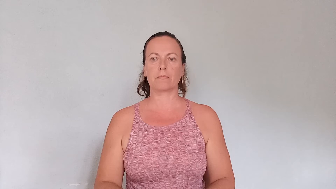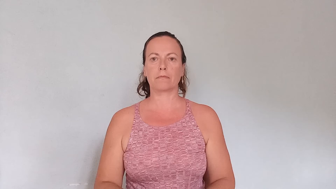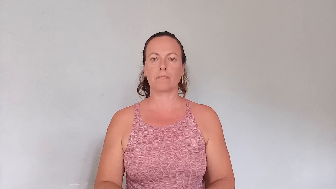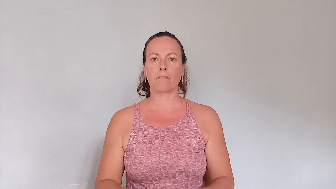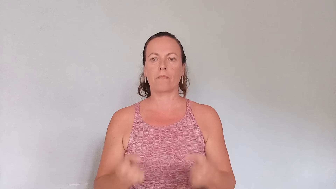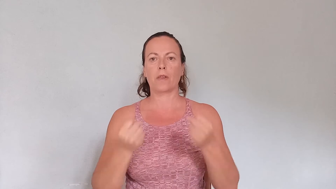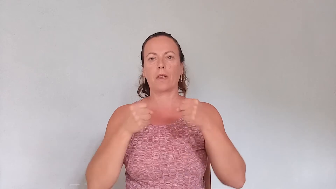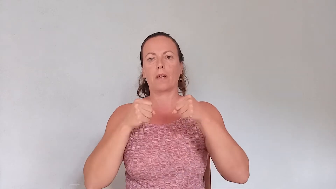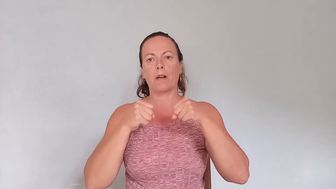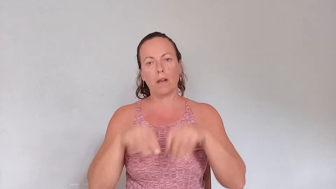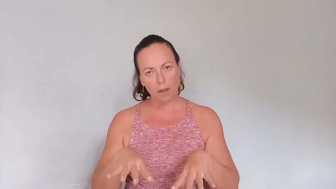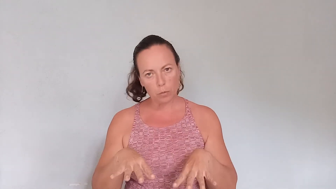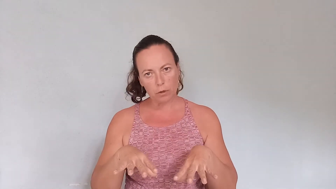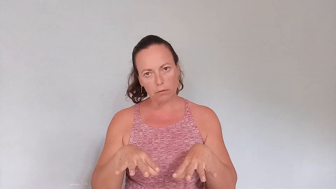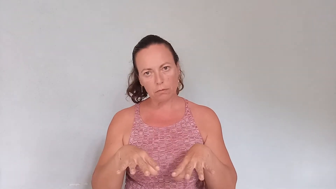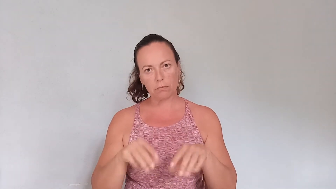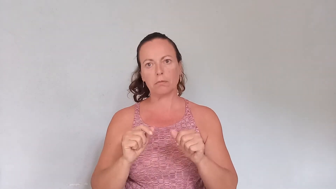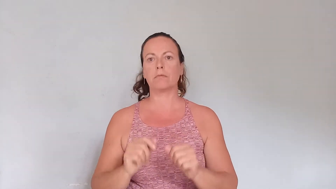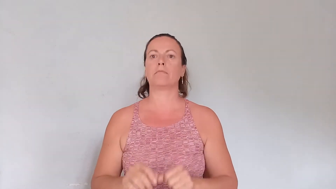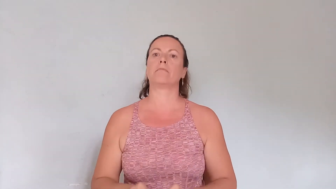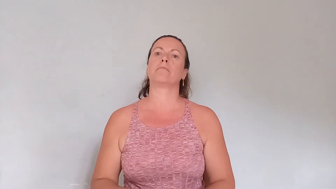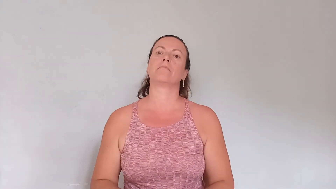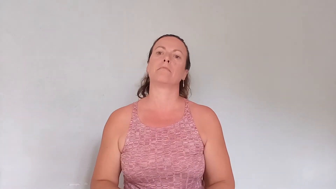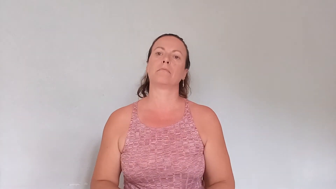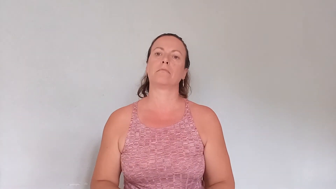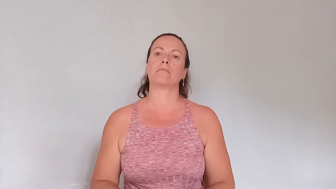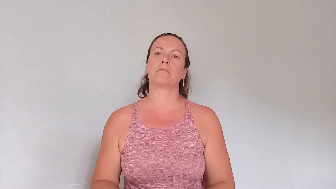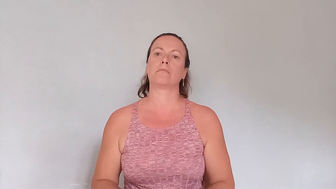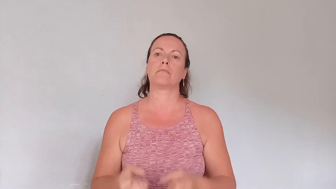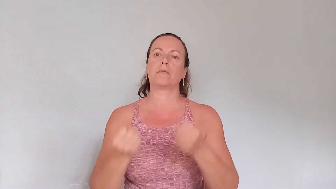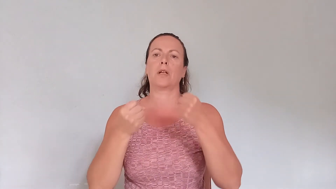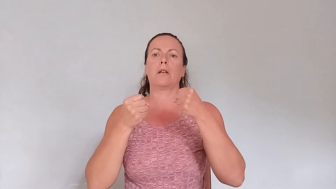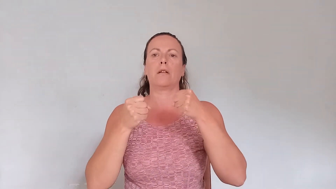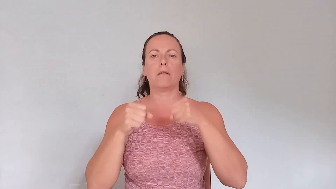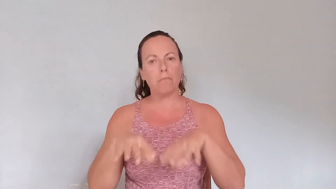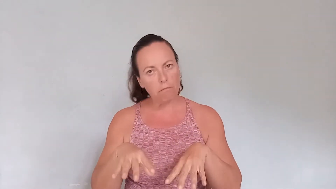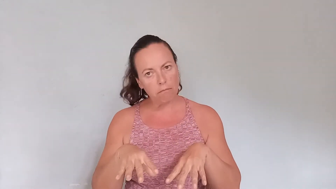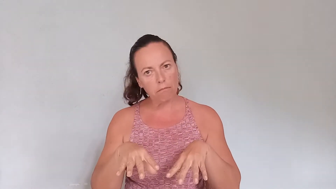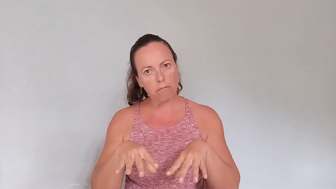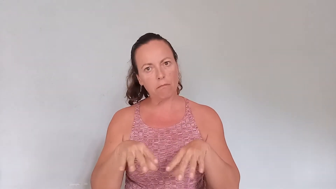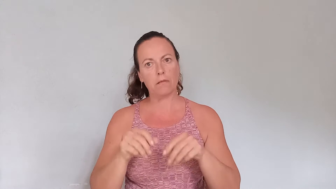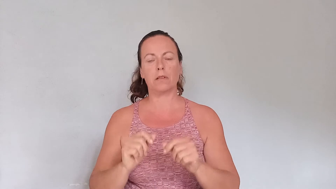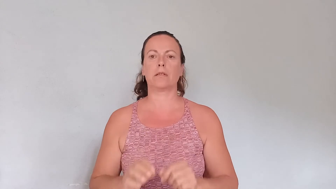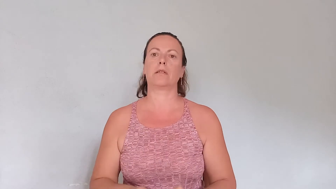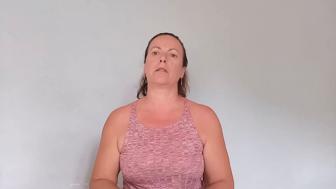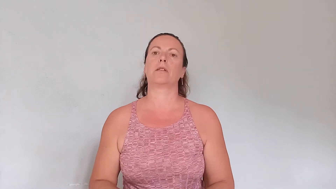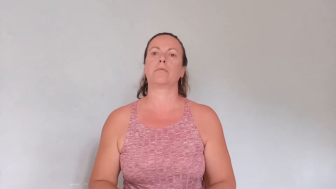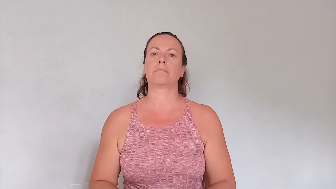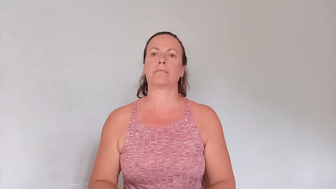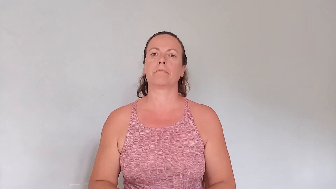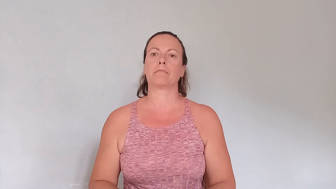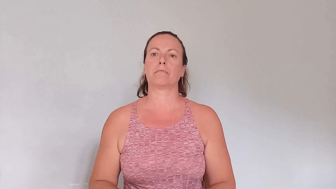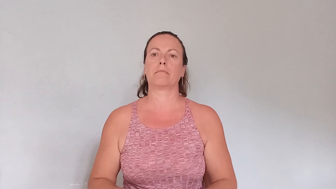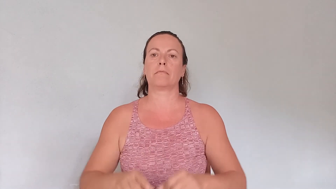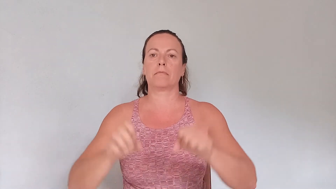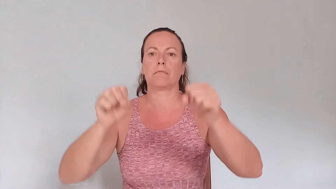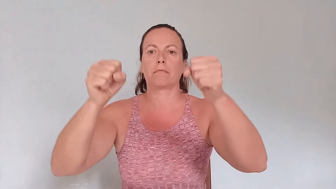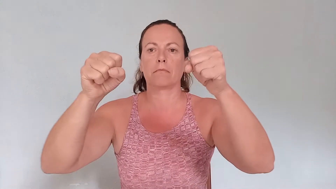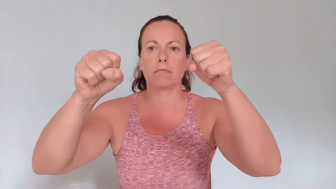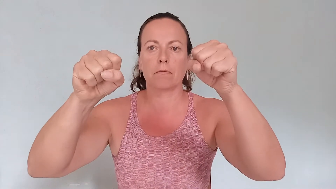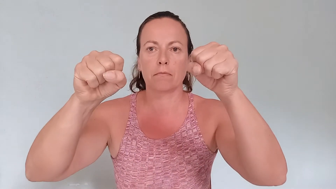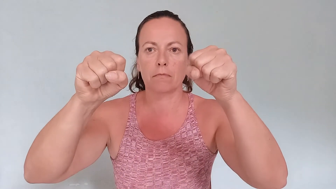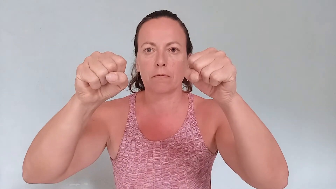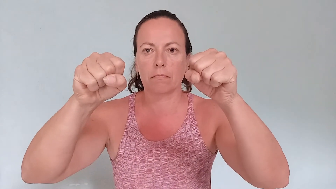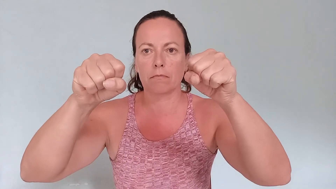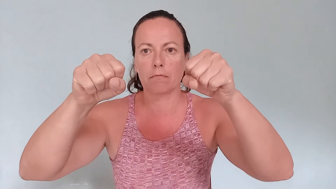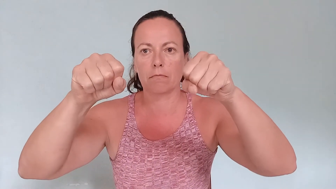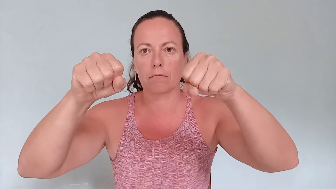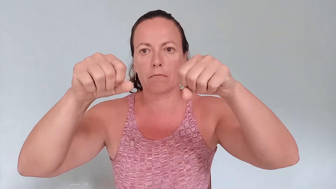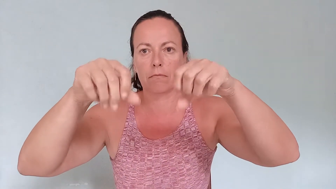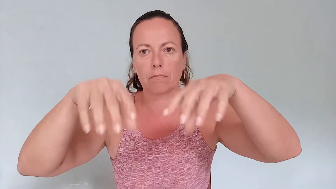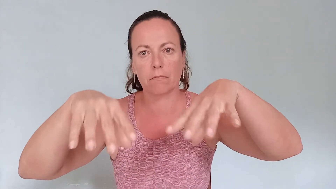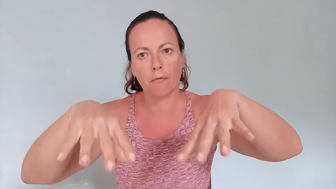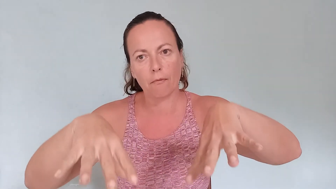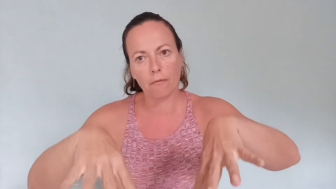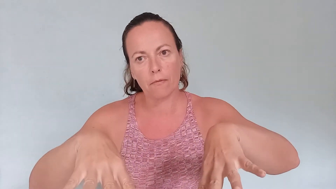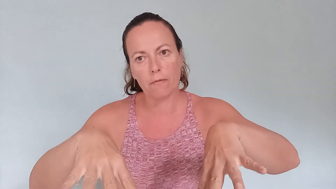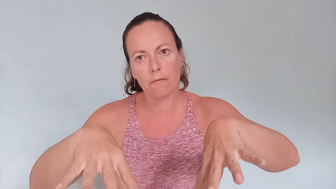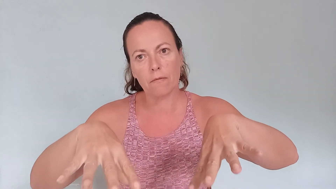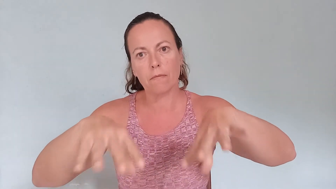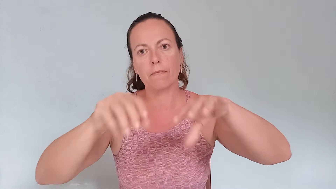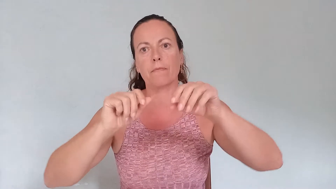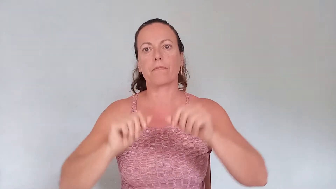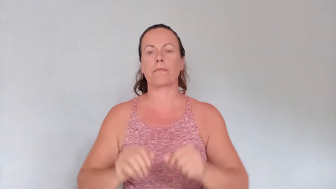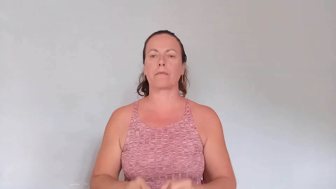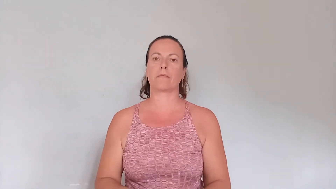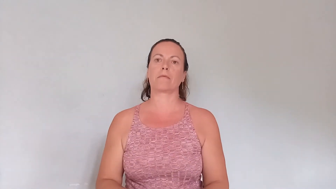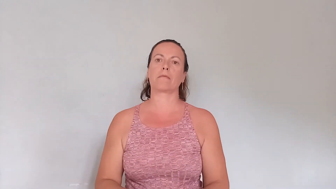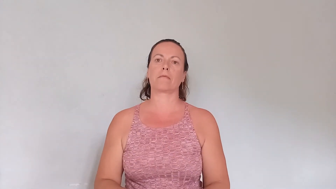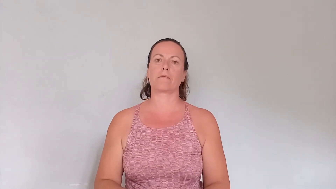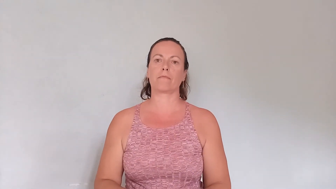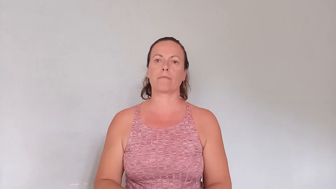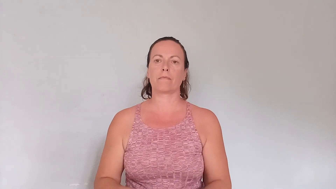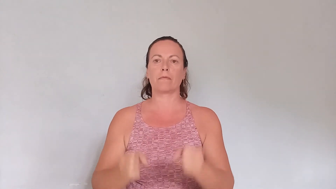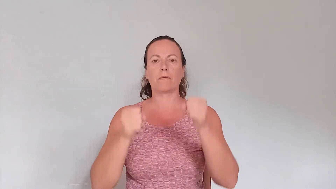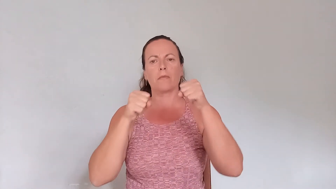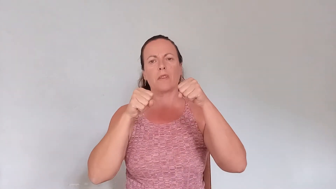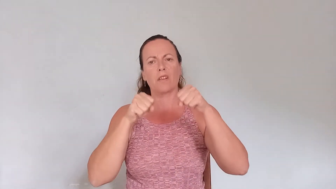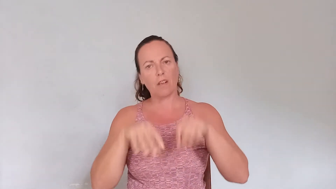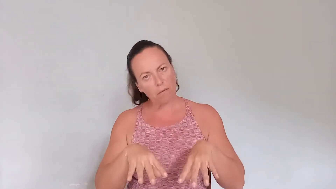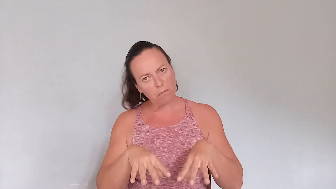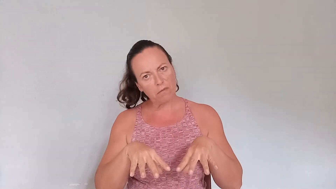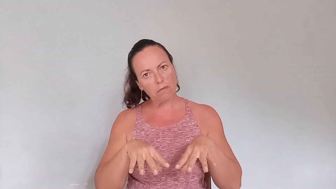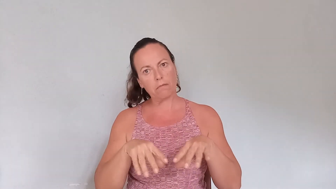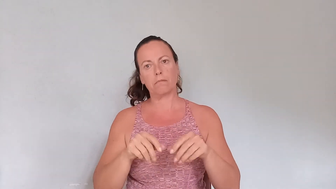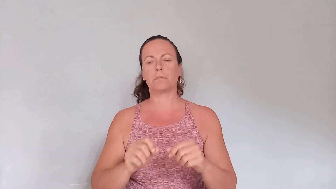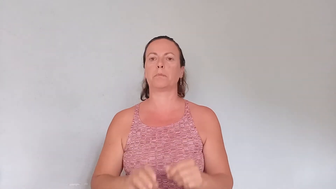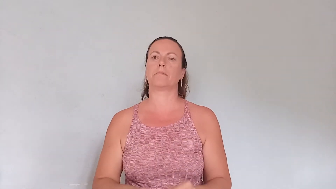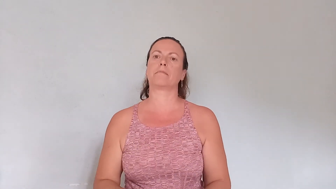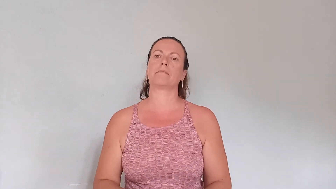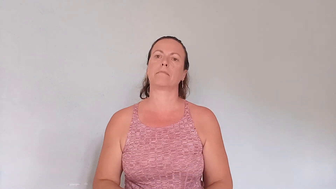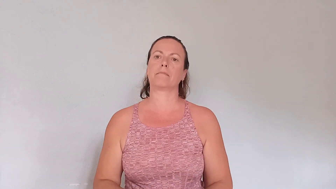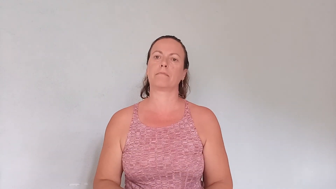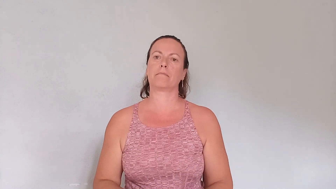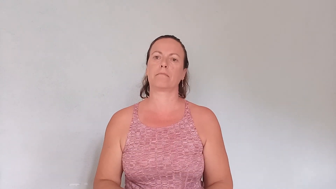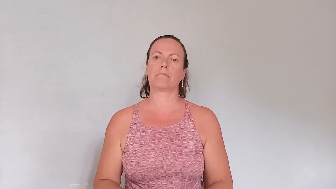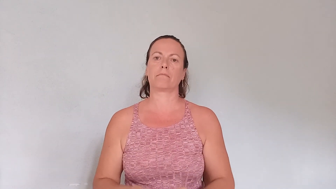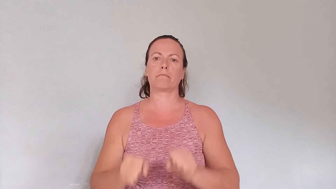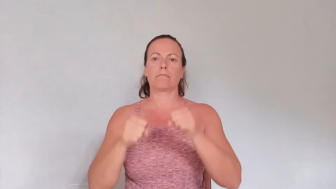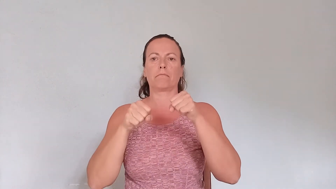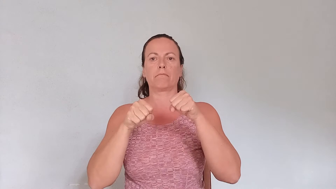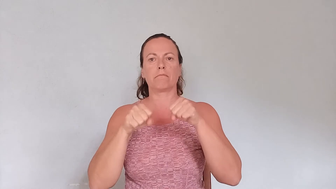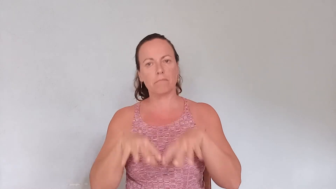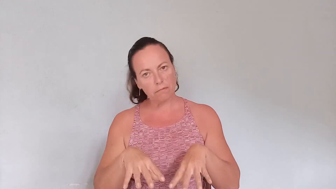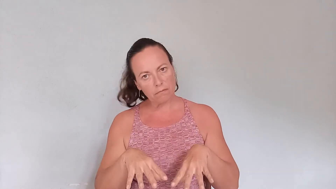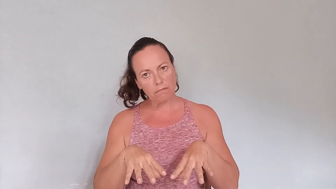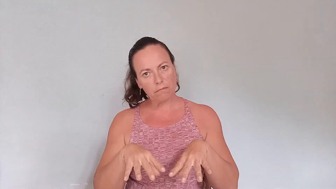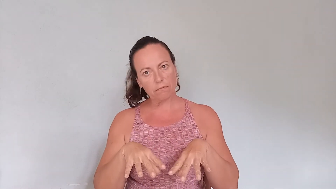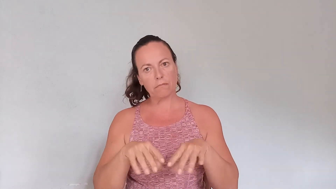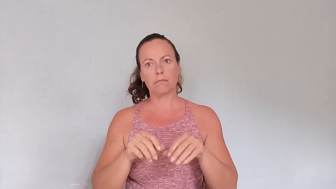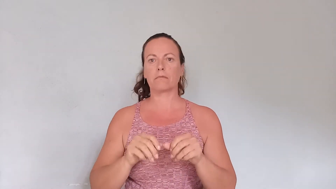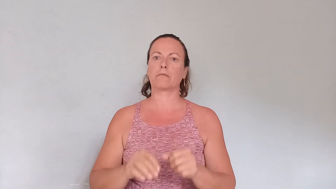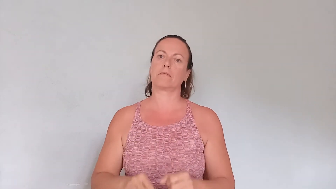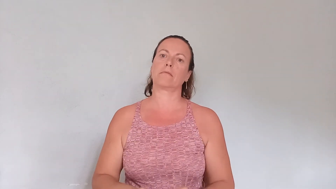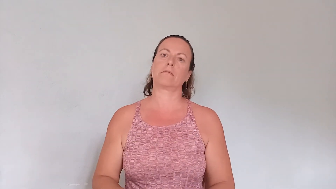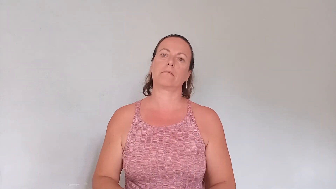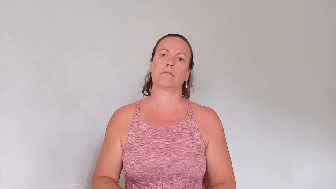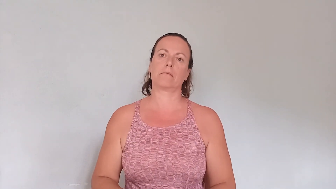ABANDON